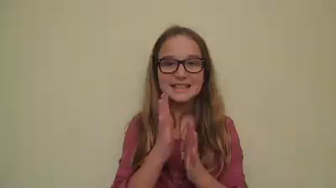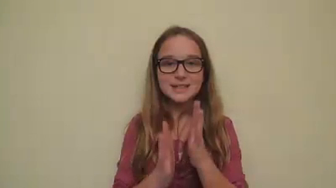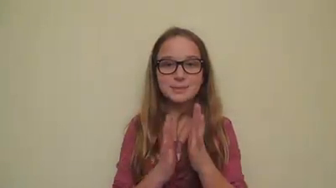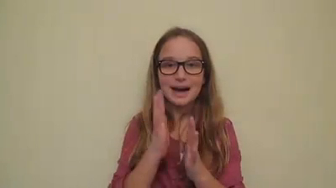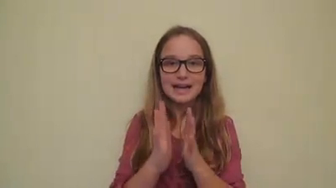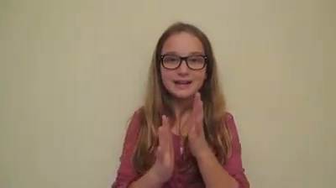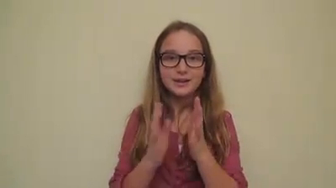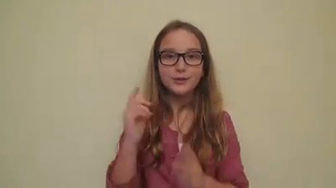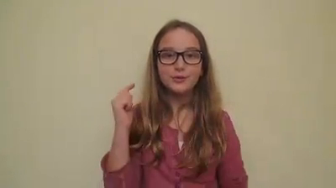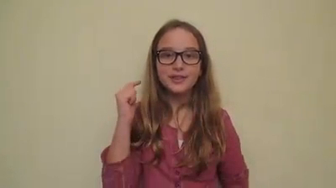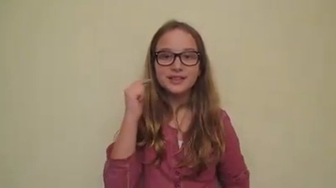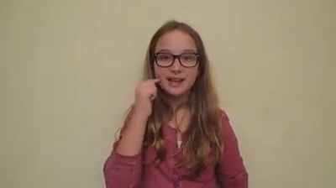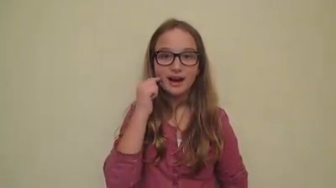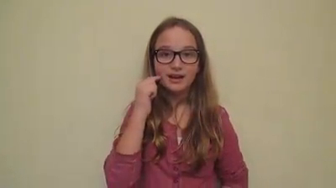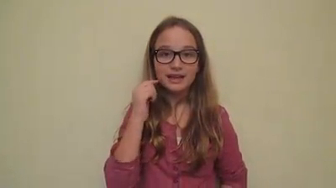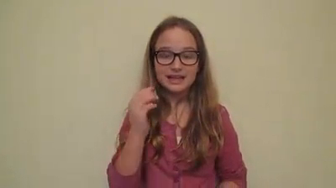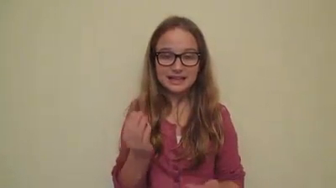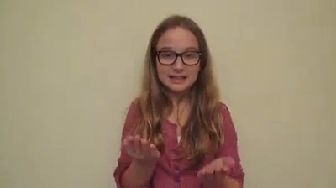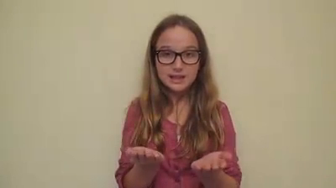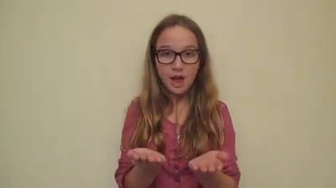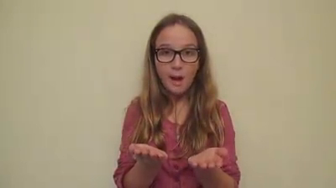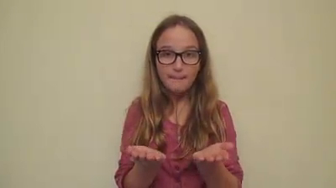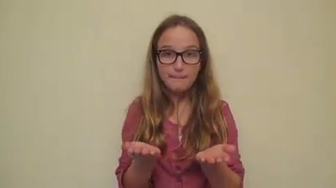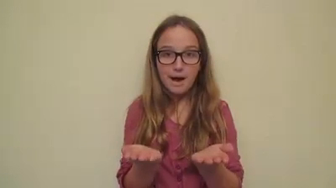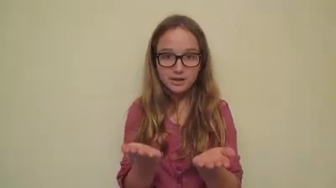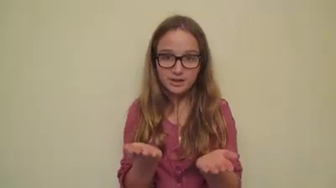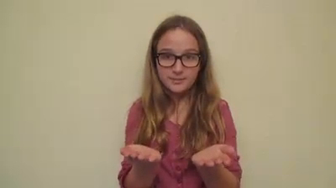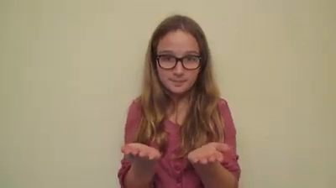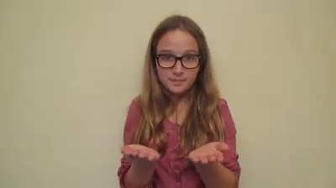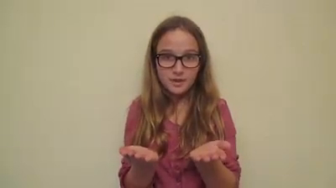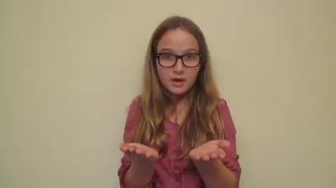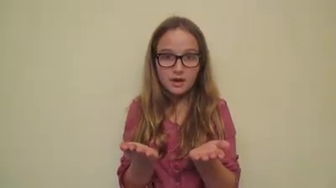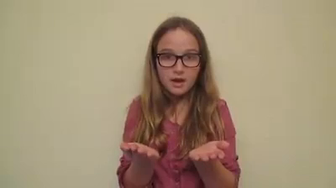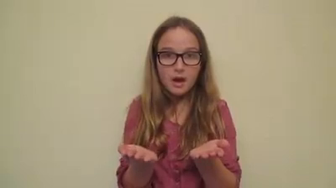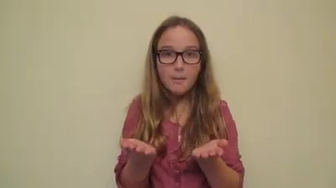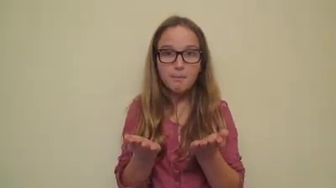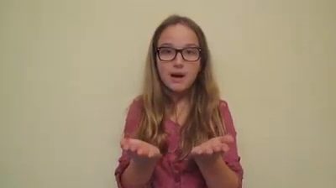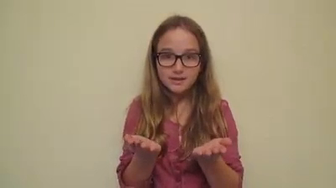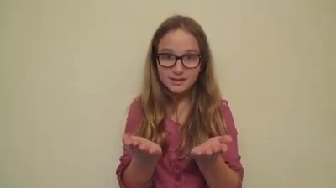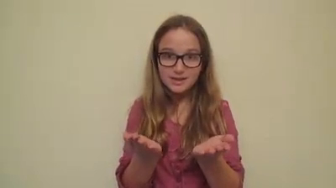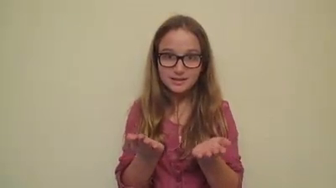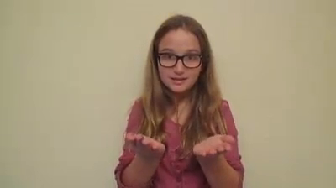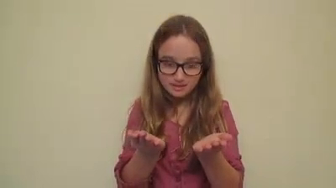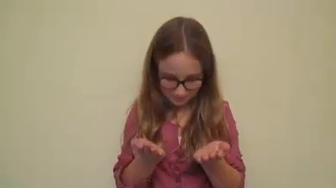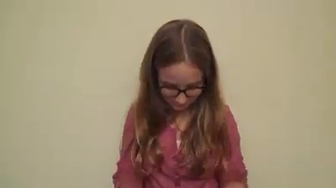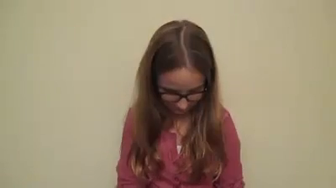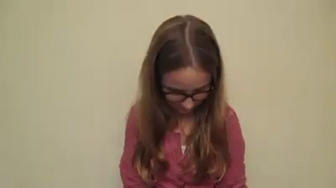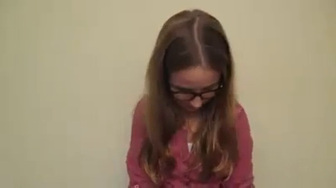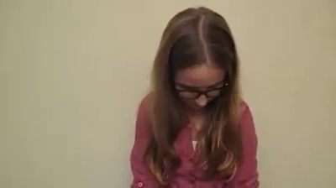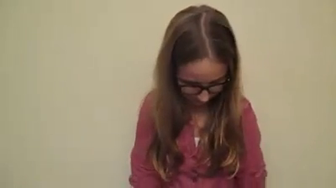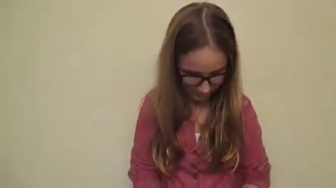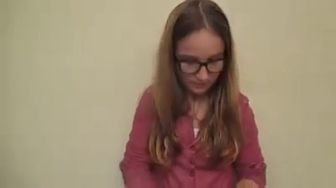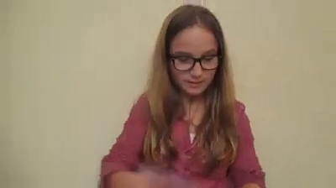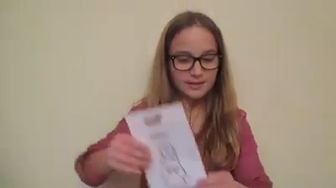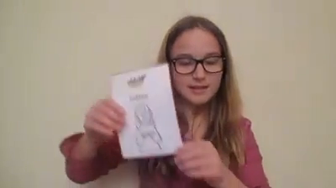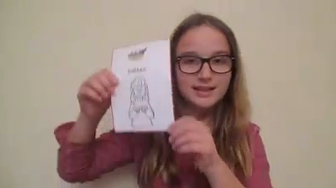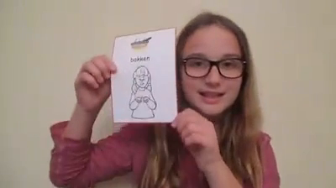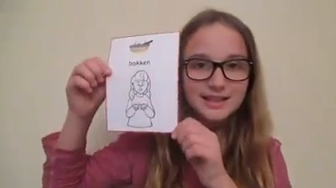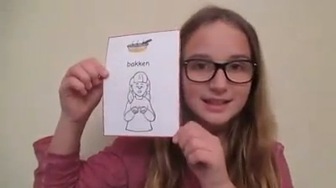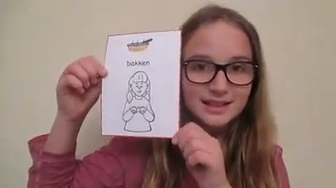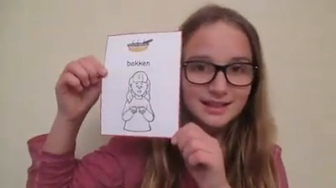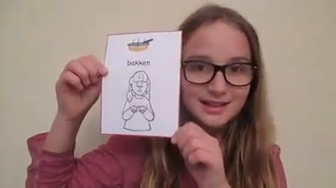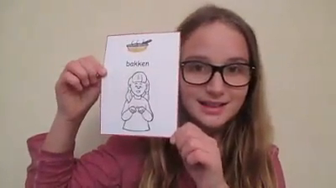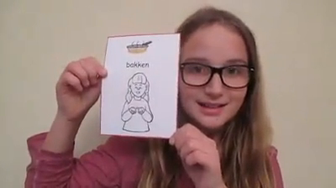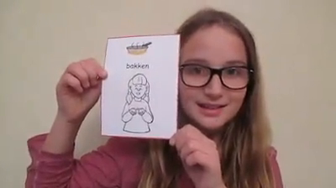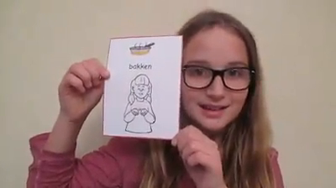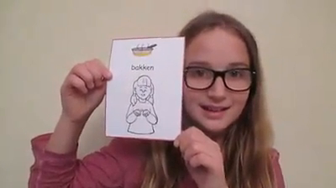Bakken